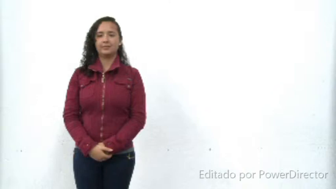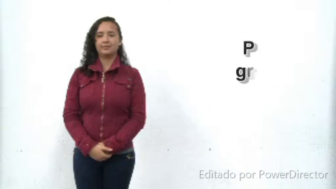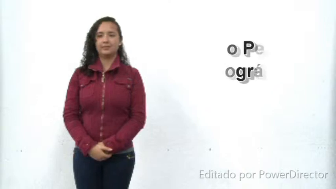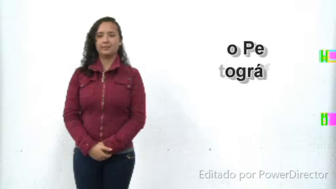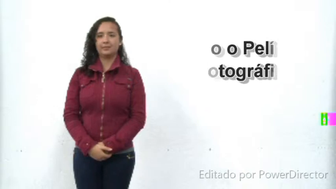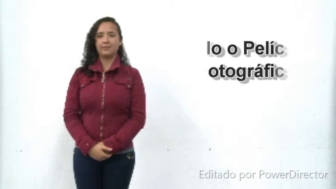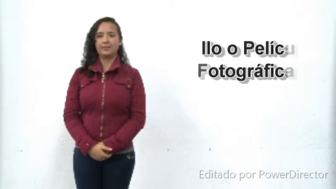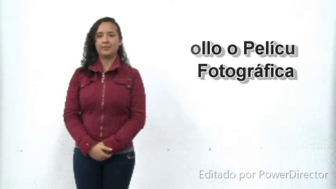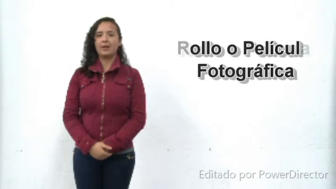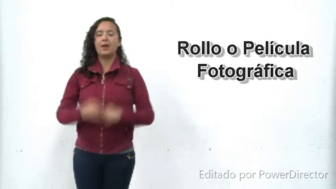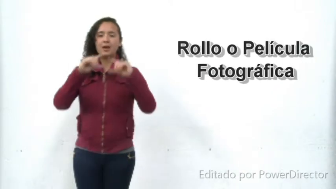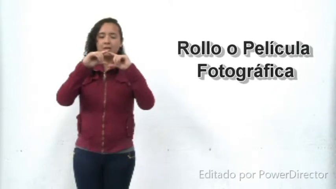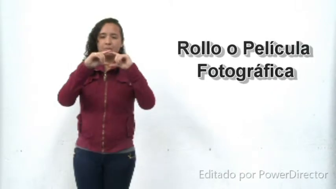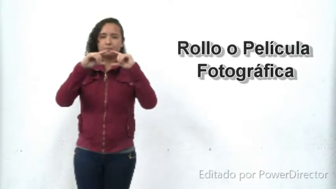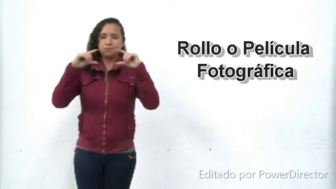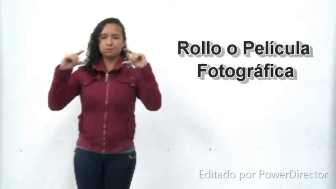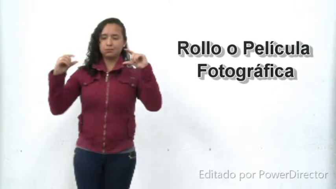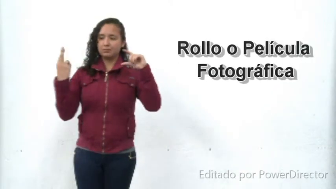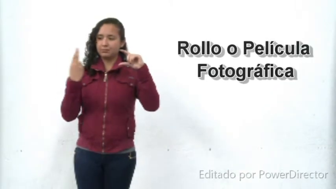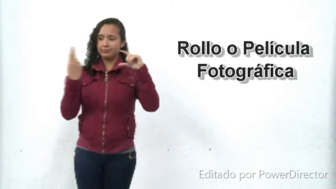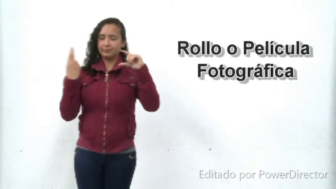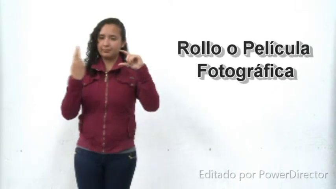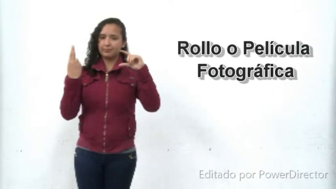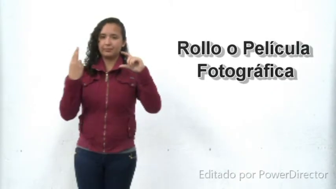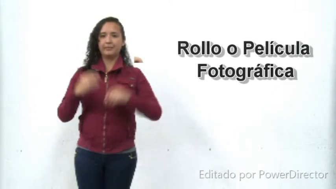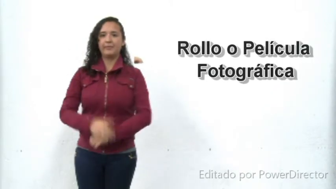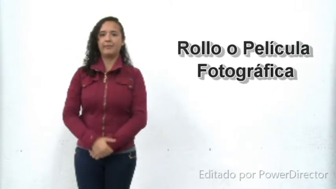Rollo o Película Fotográfica